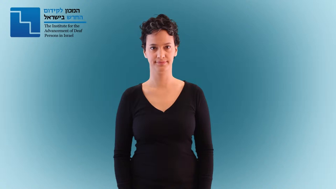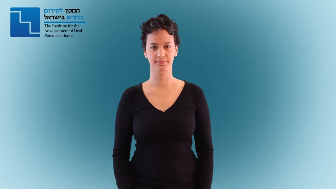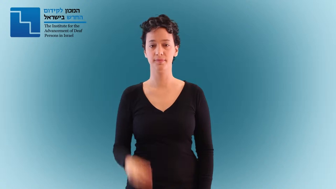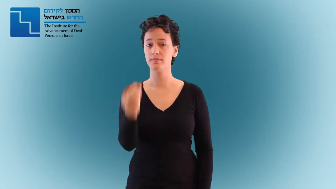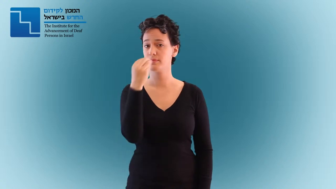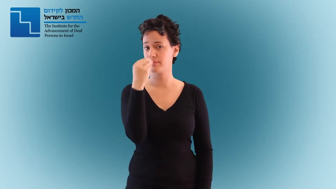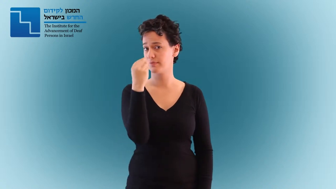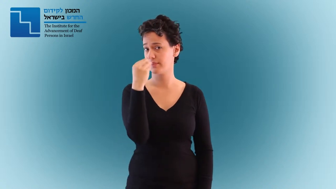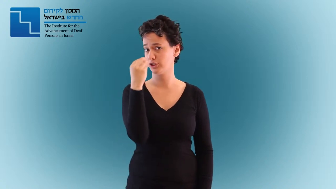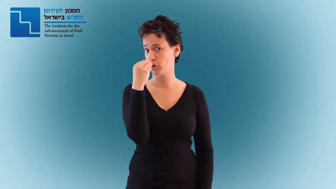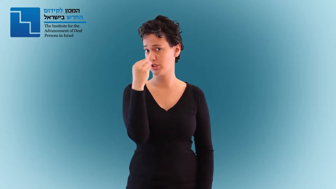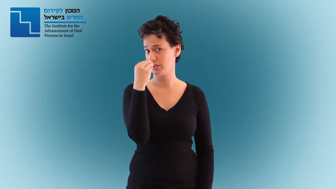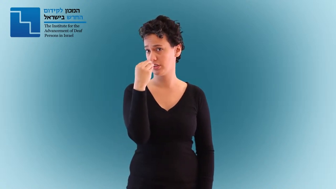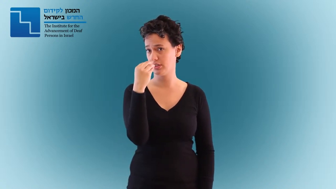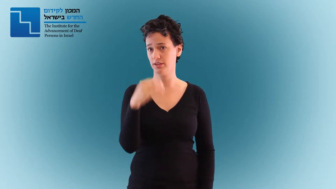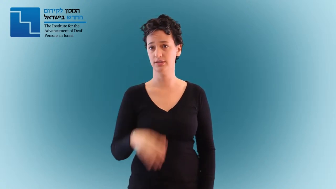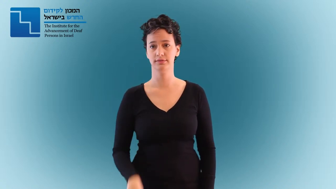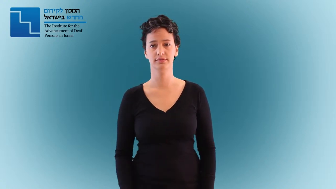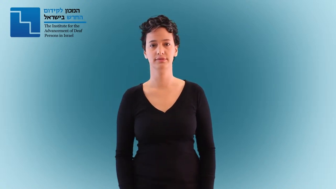מזון